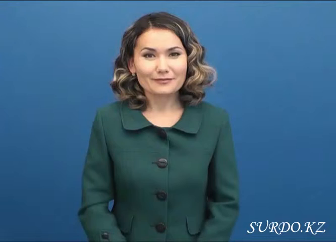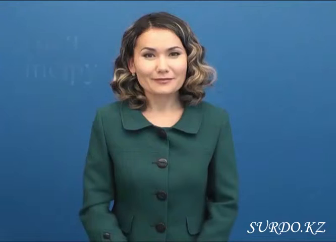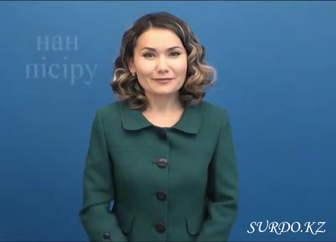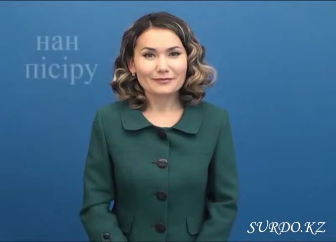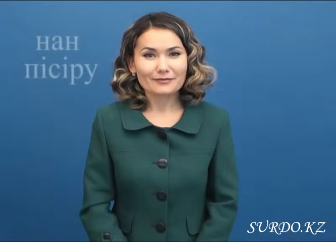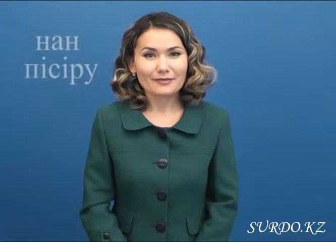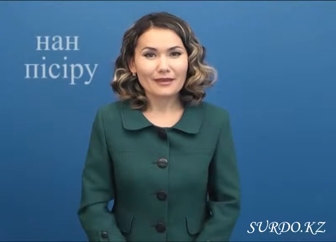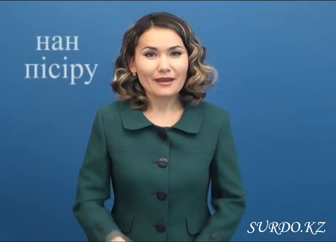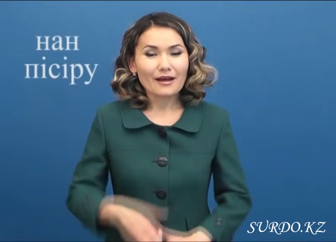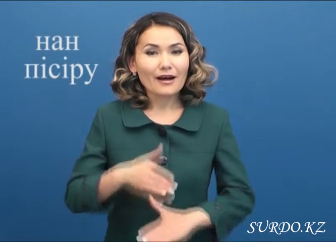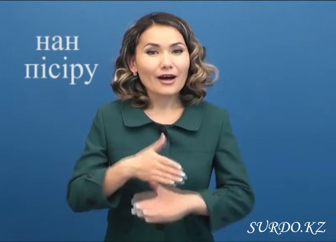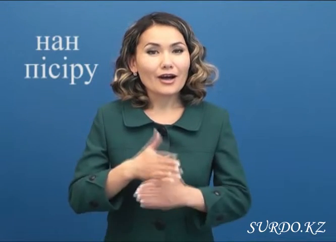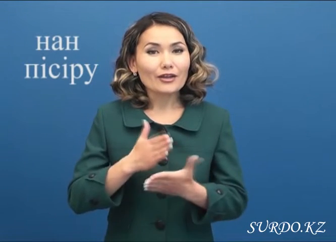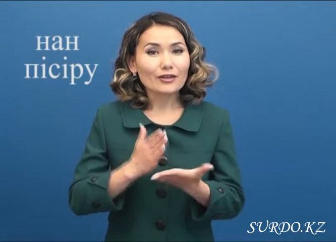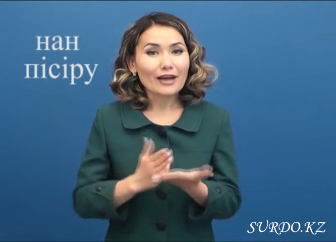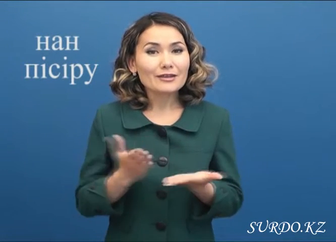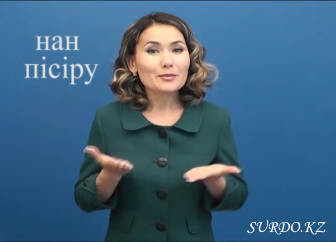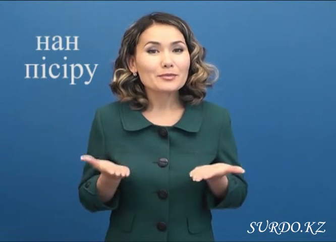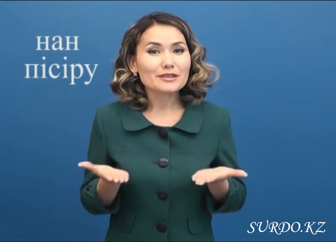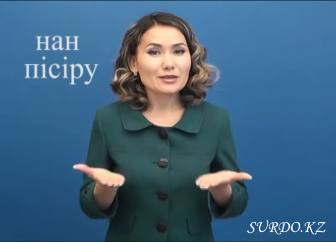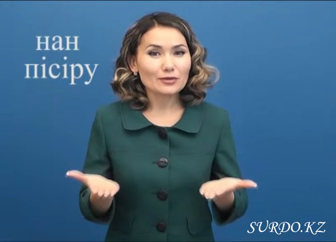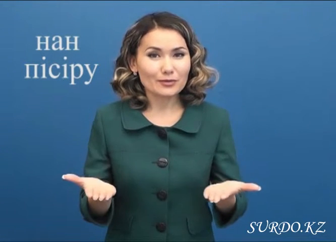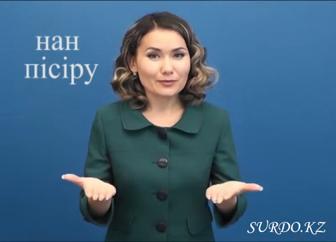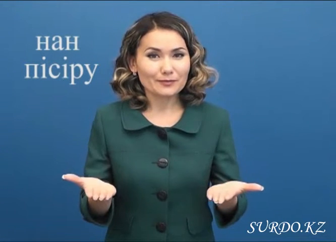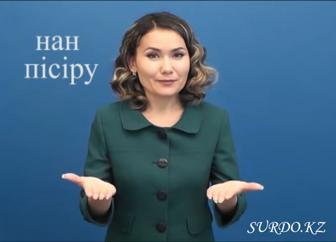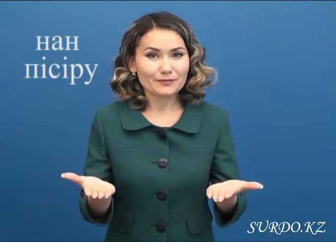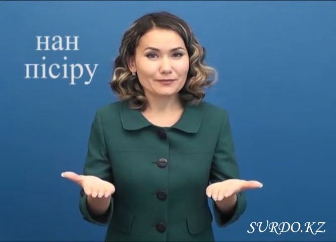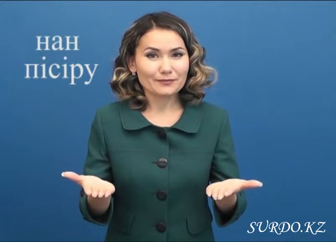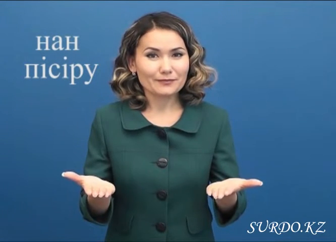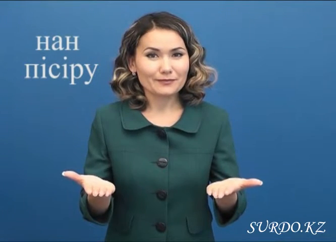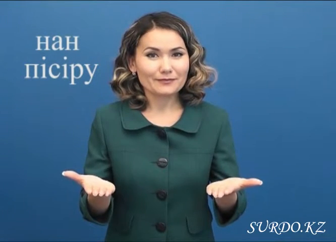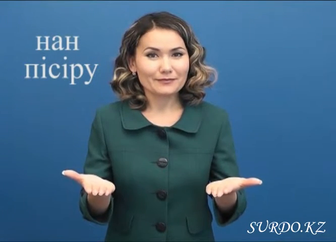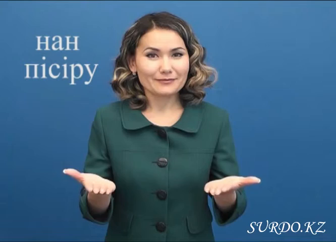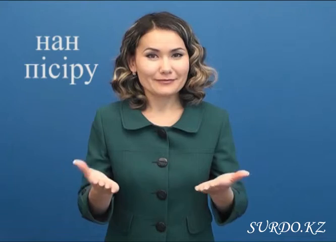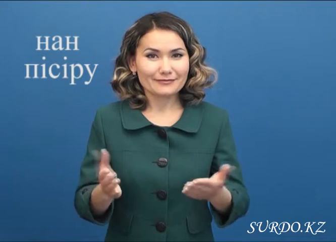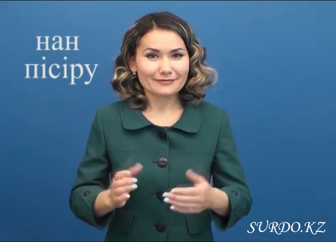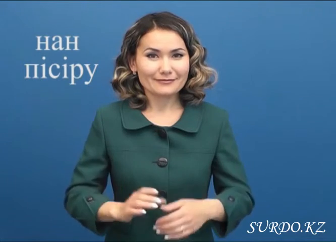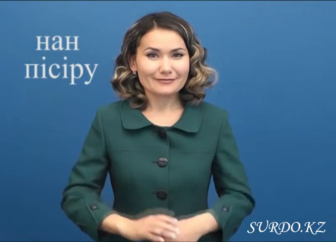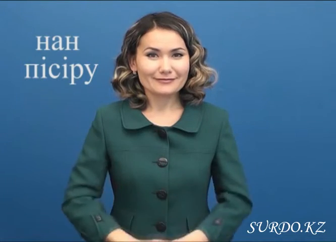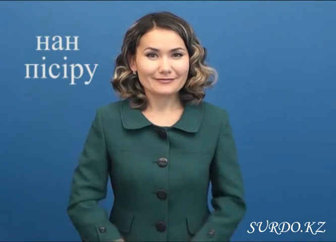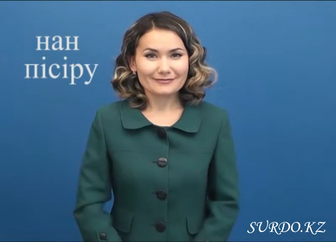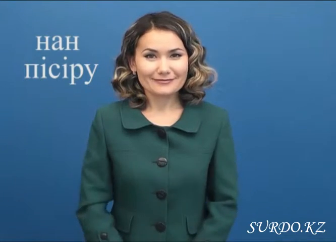Нан пісіру